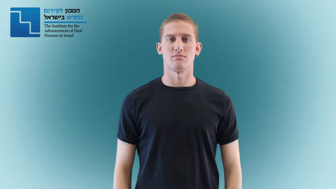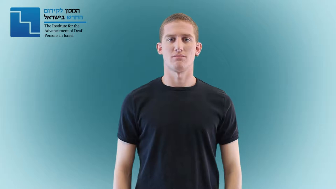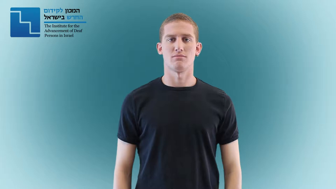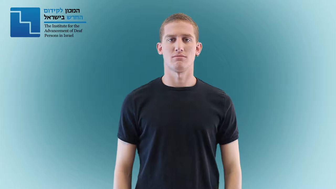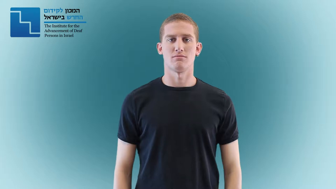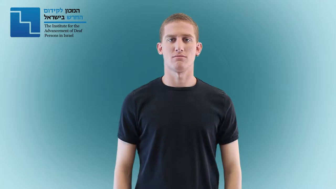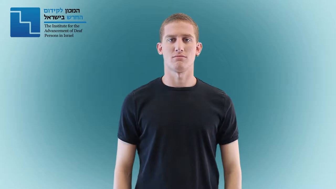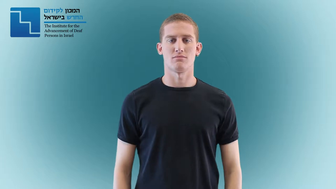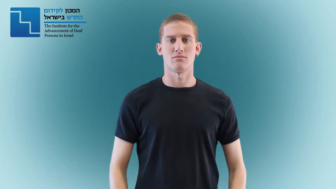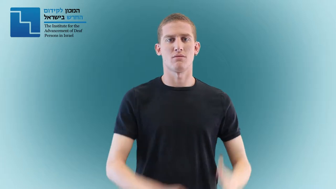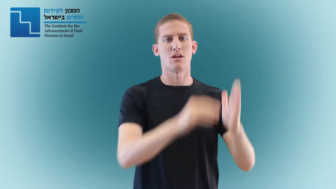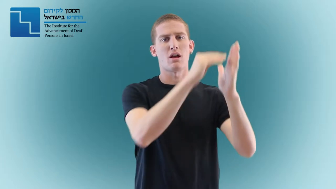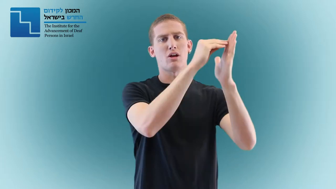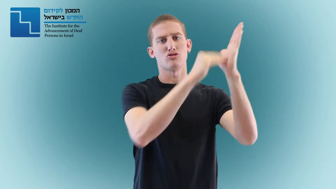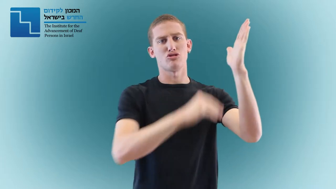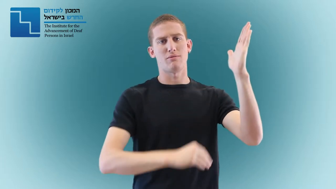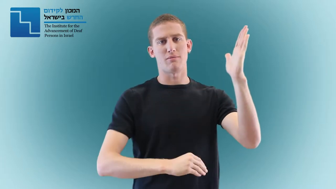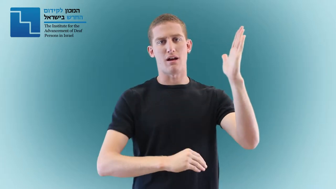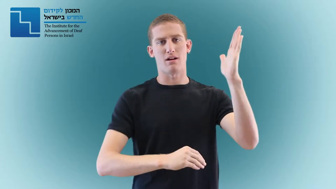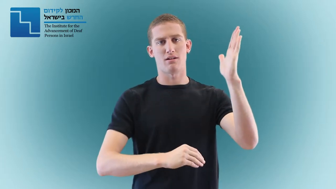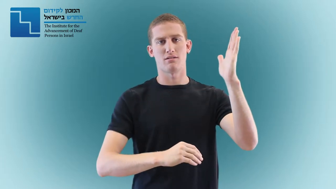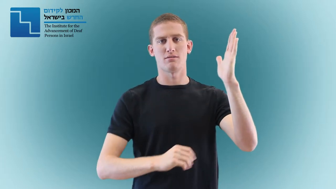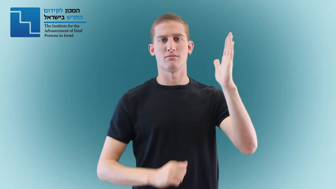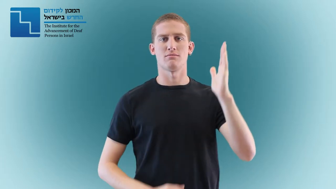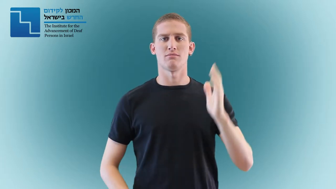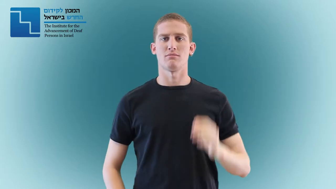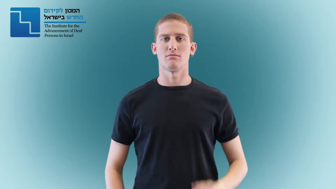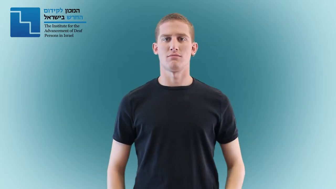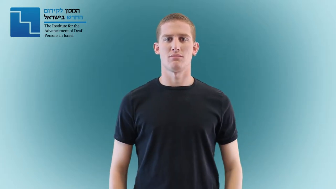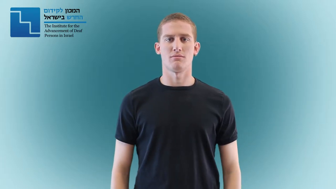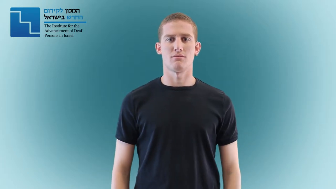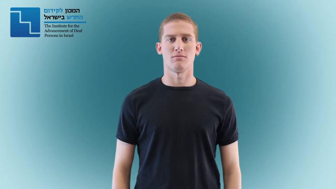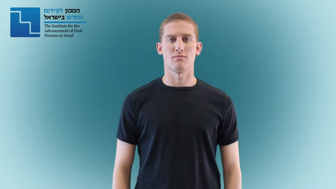רשימה